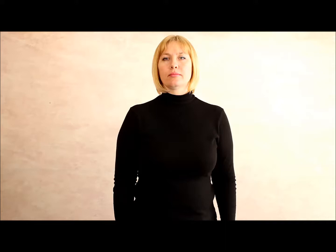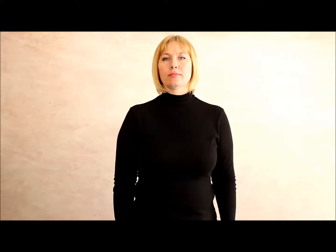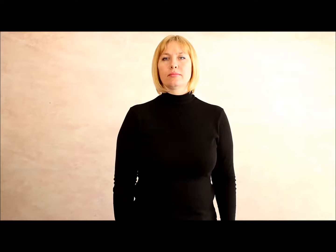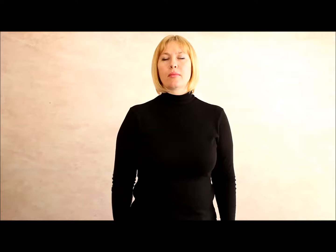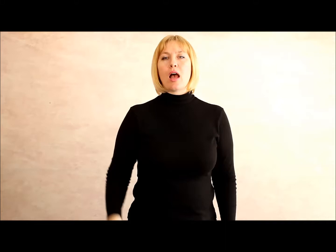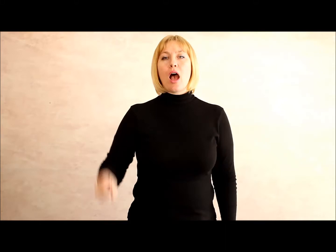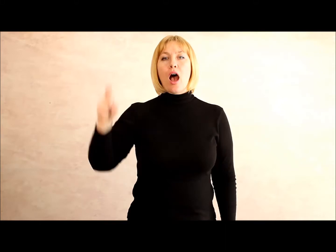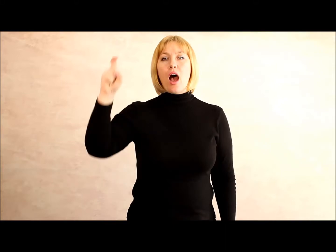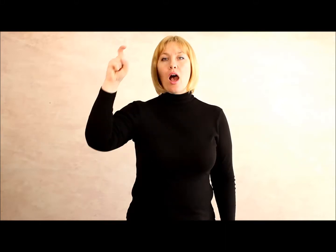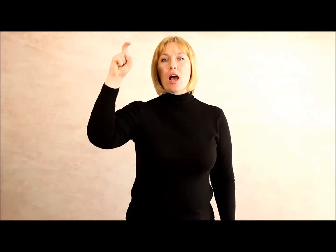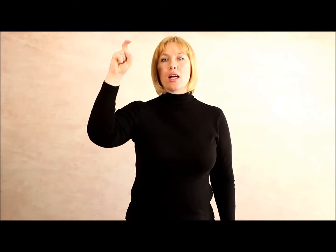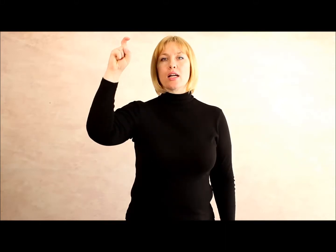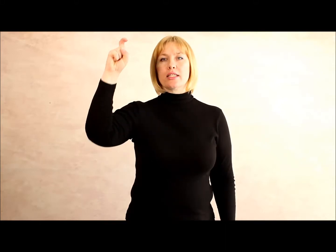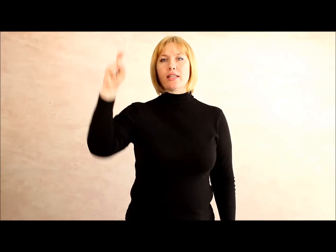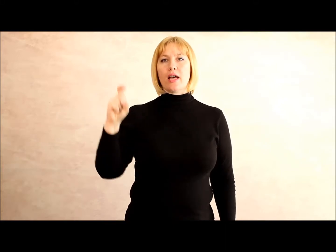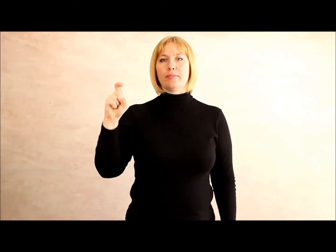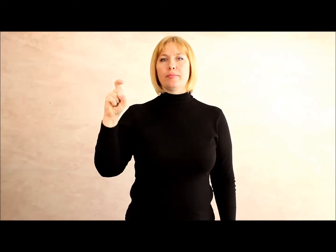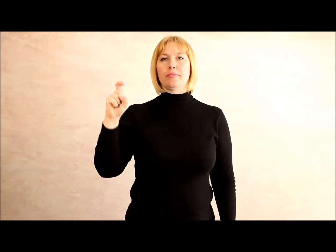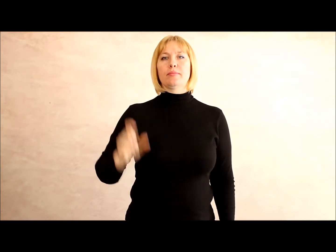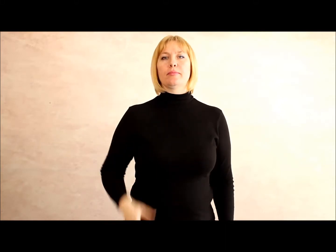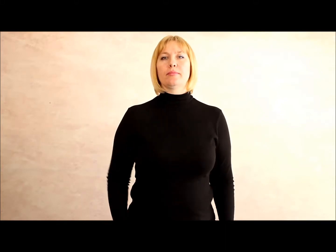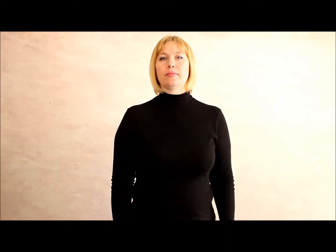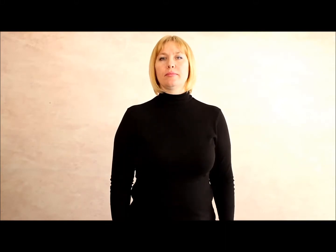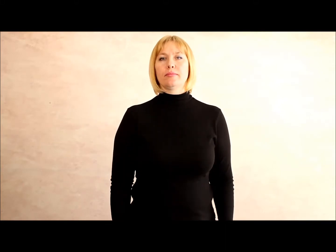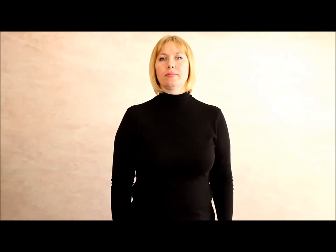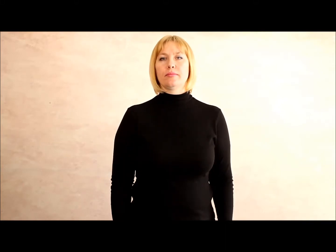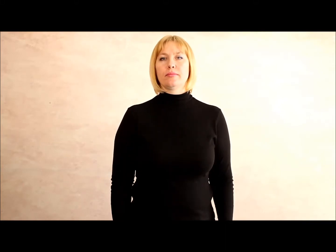A agăța